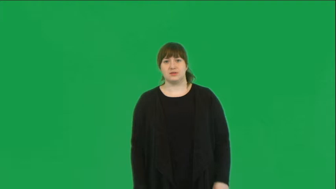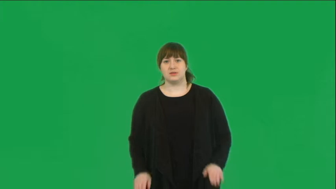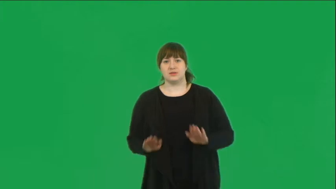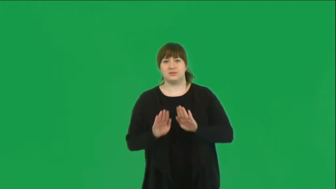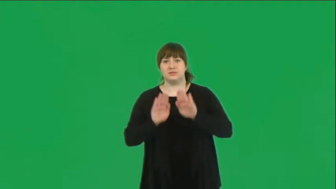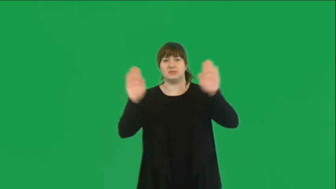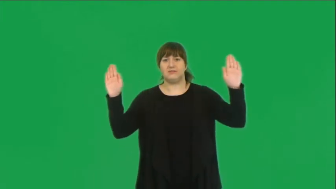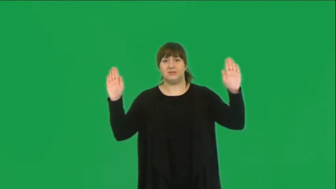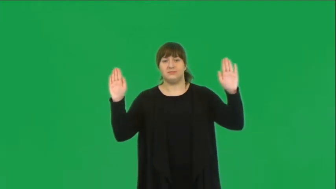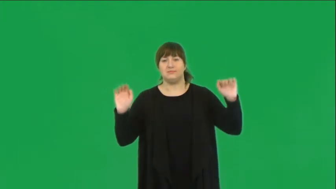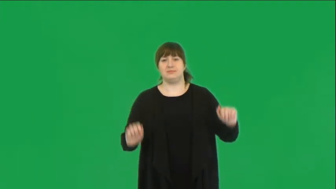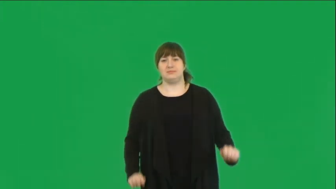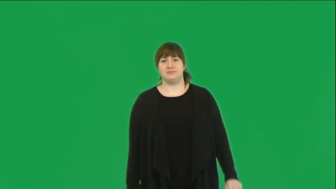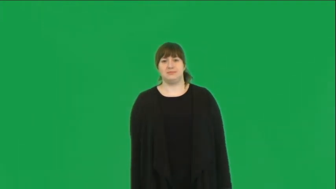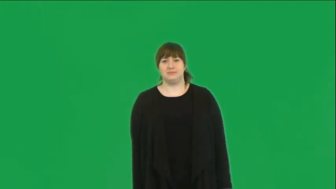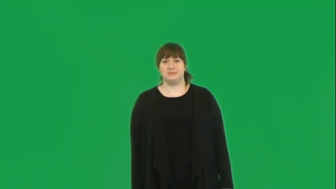wystawa